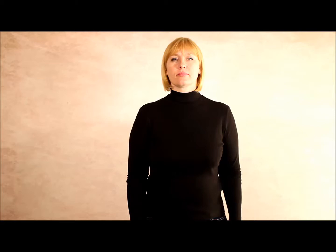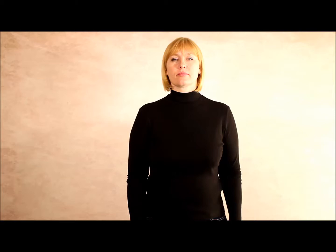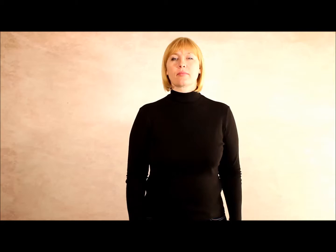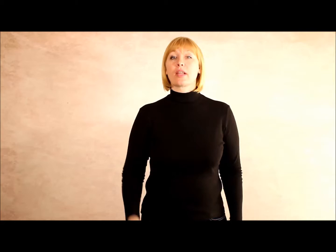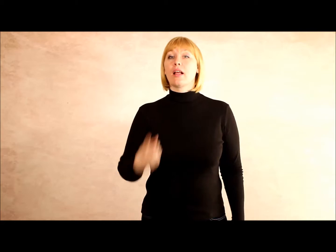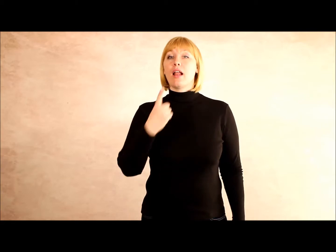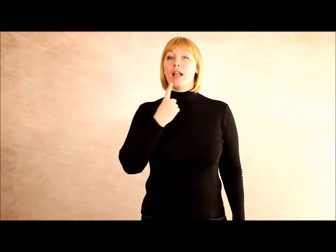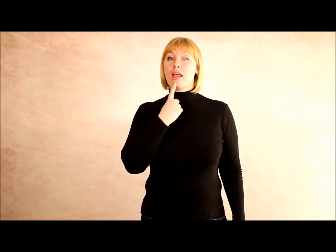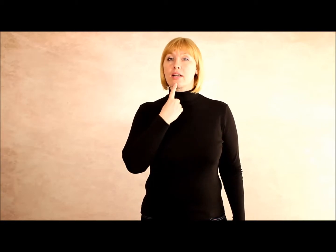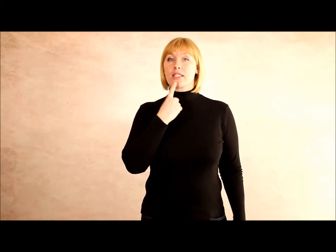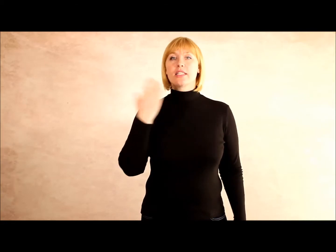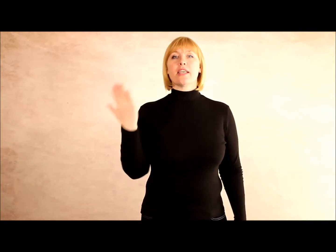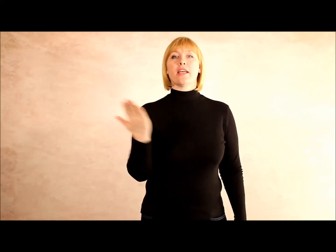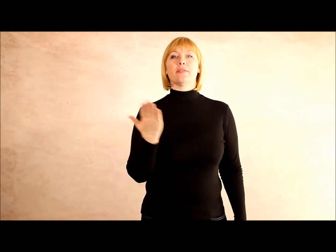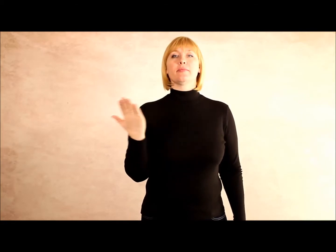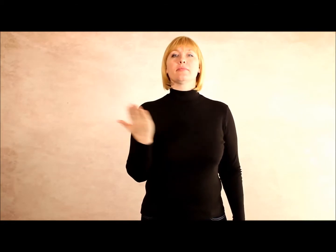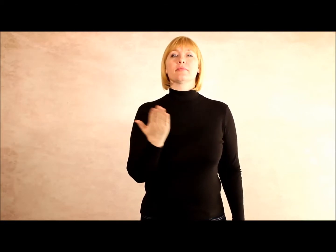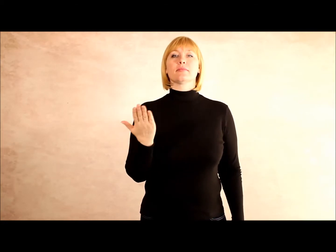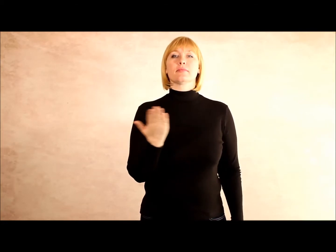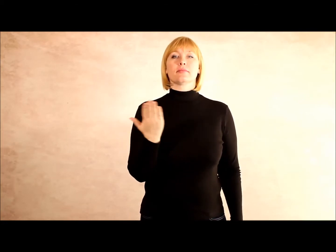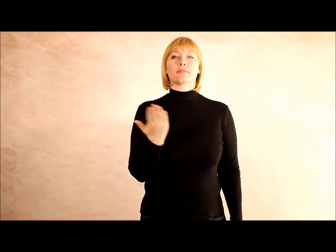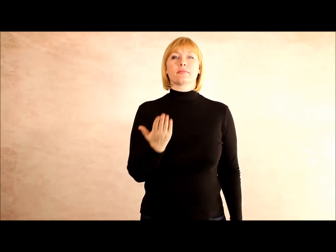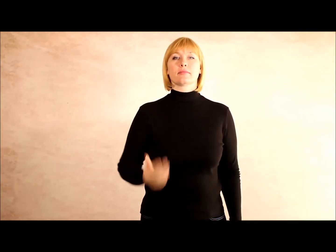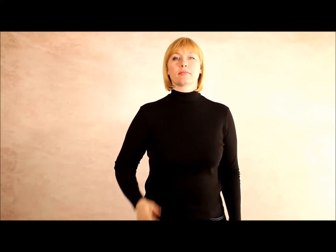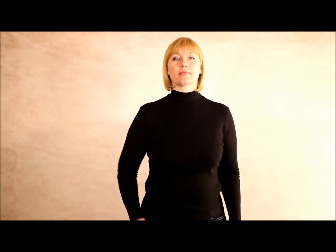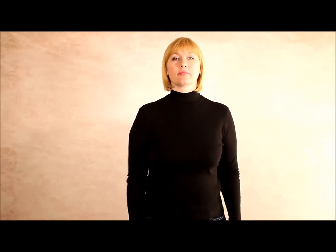Lecție